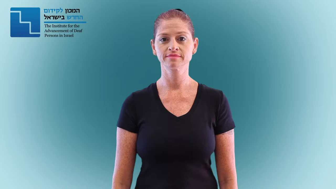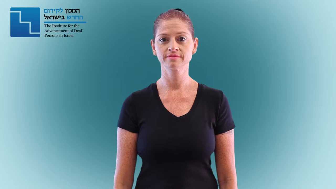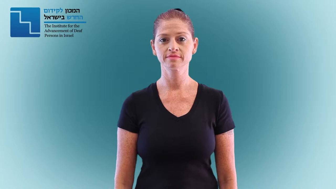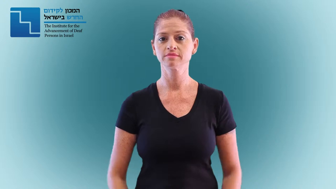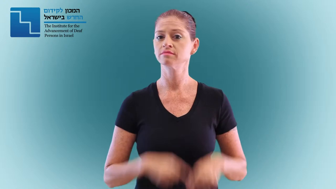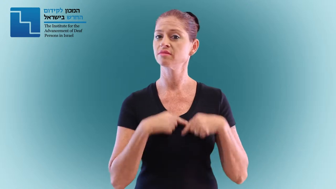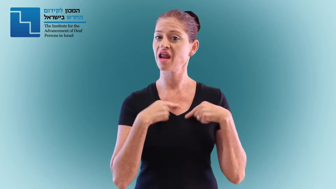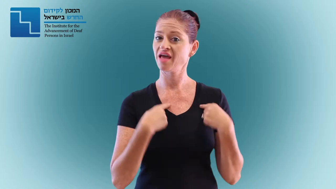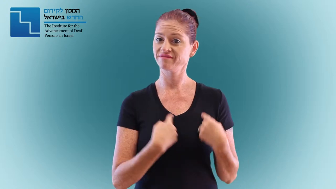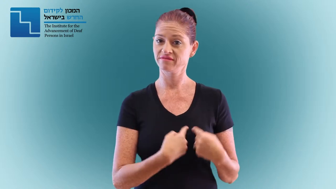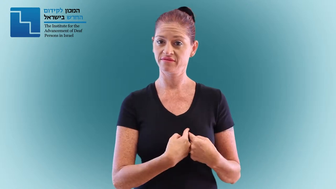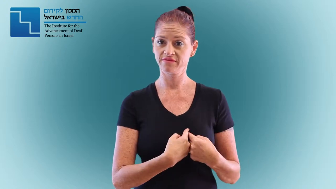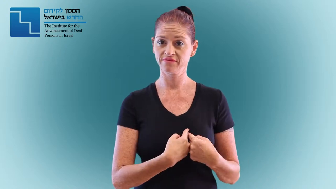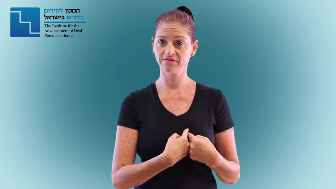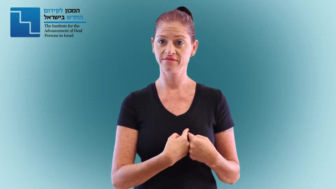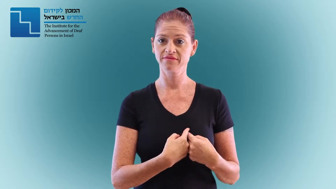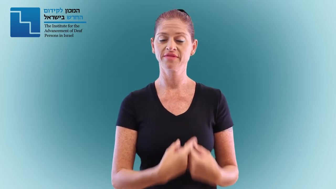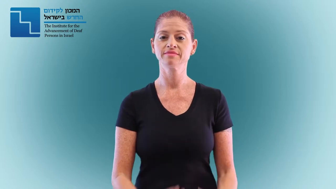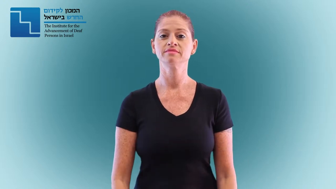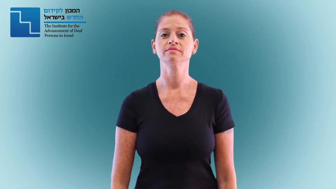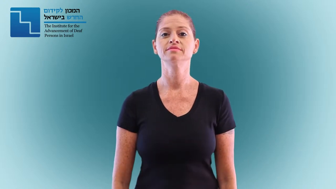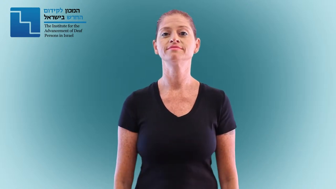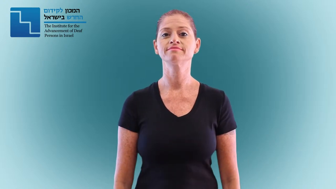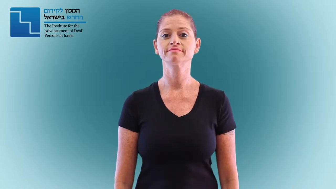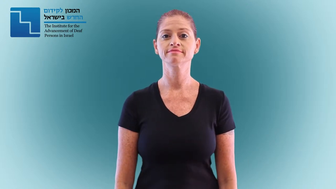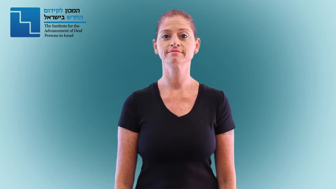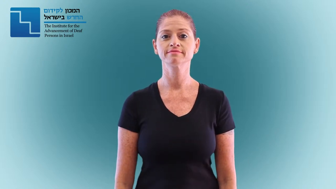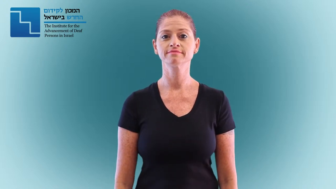לב (ציורי)